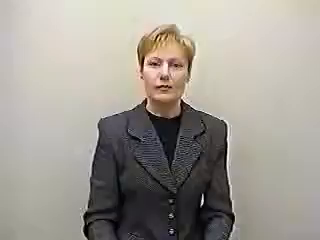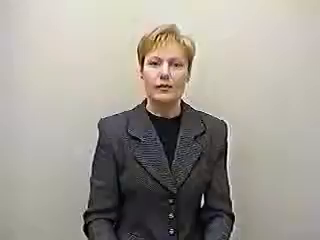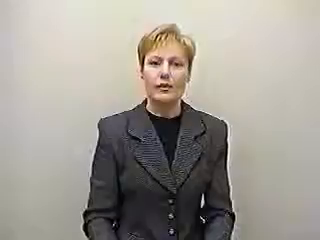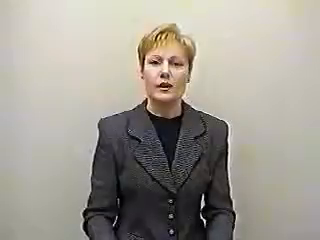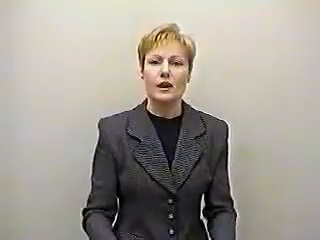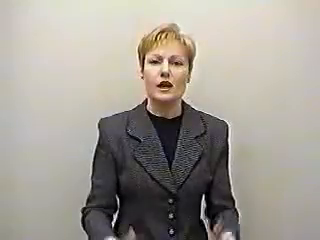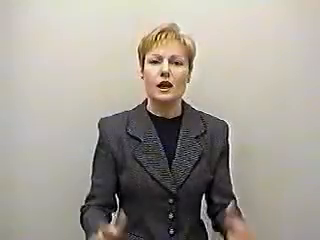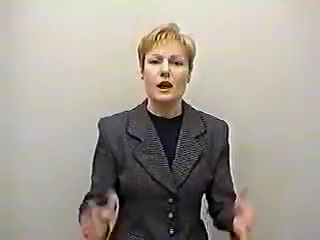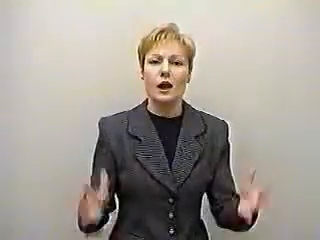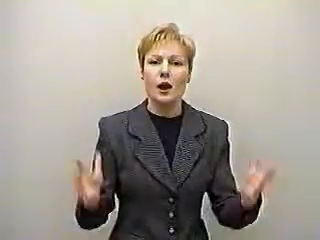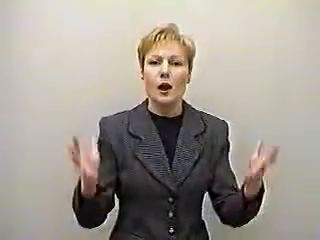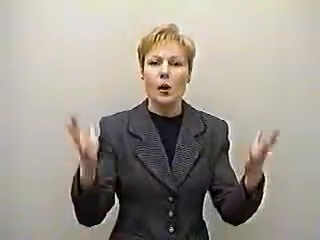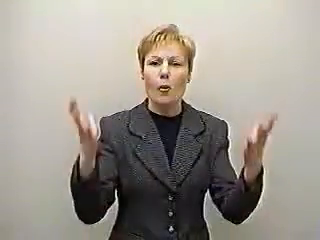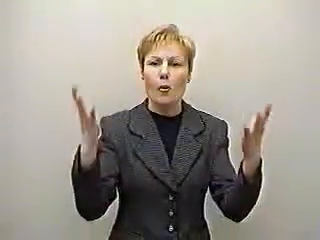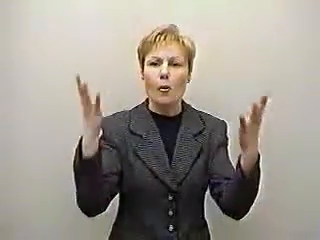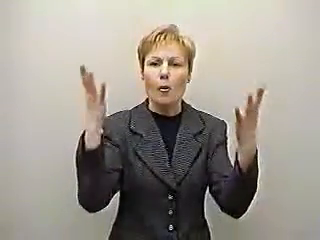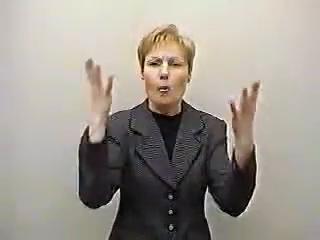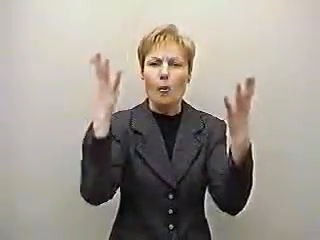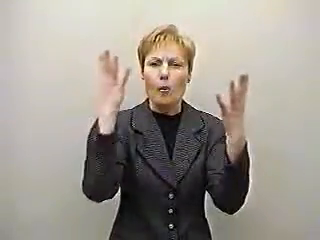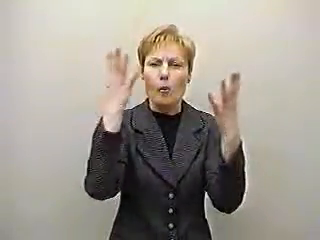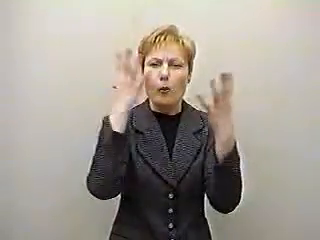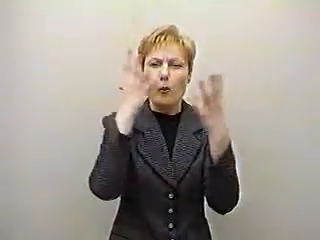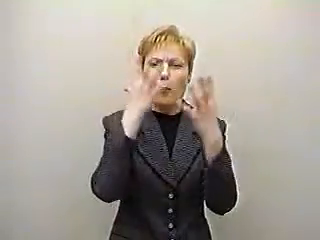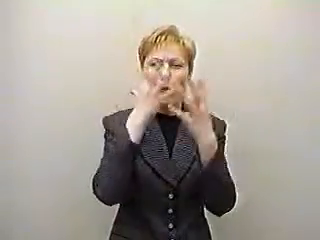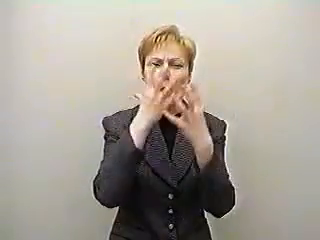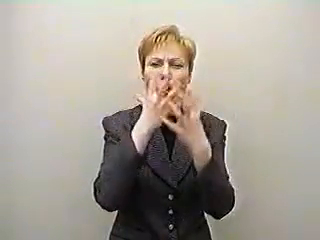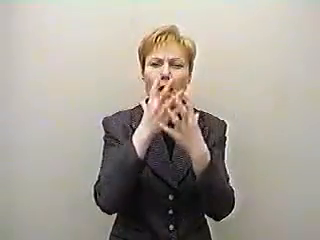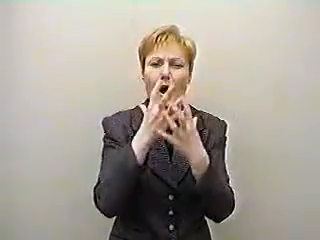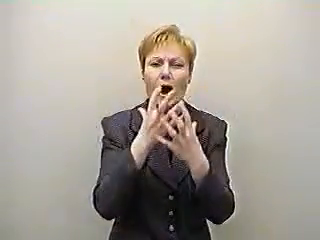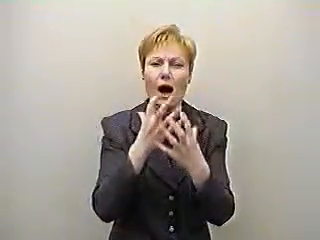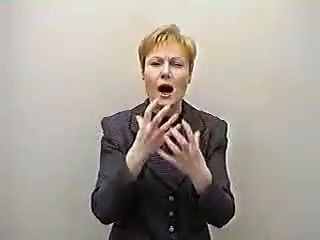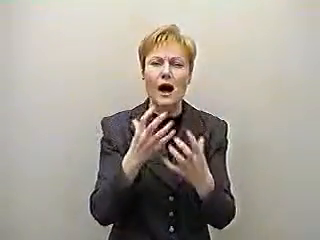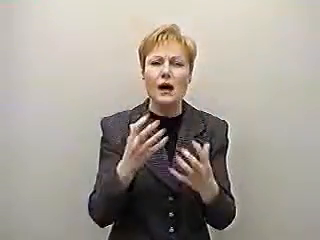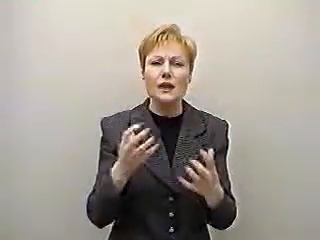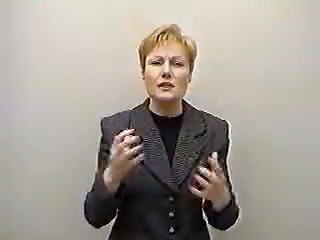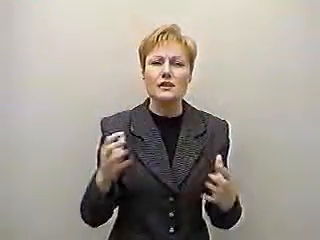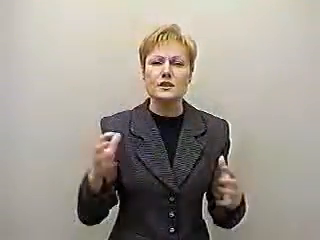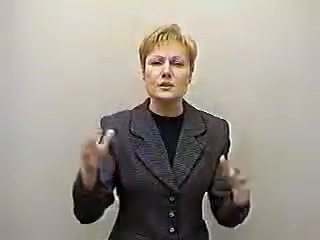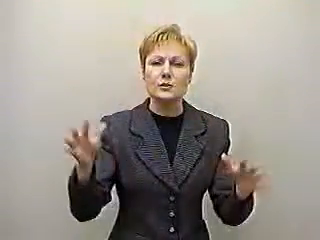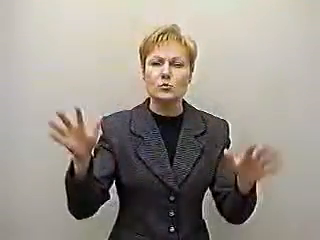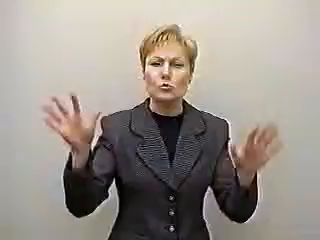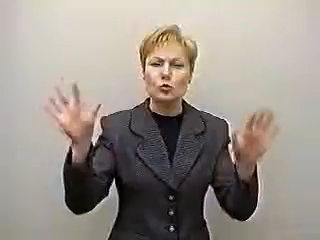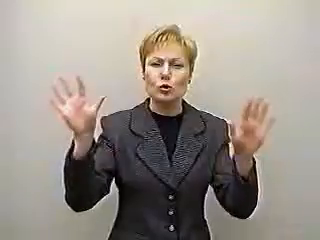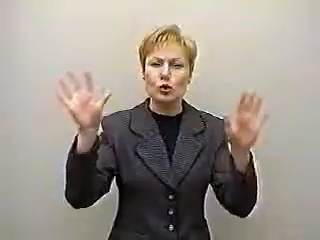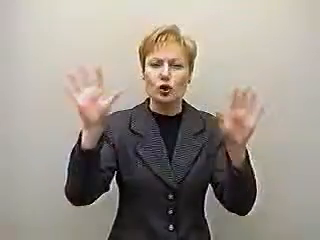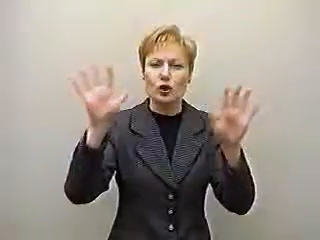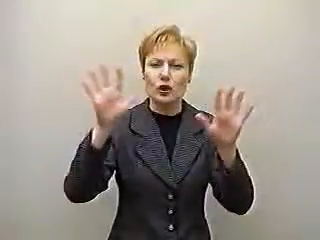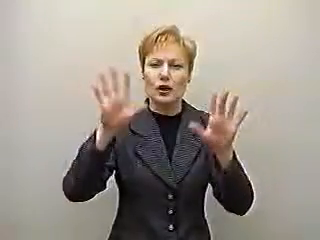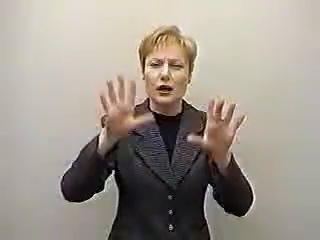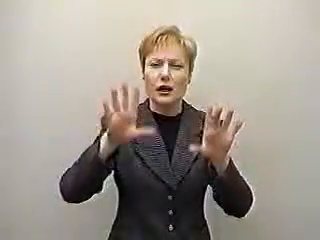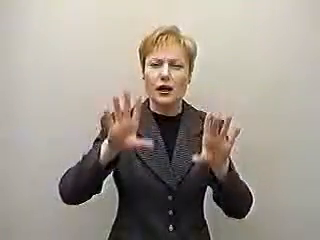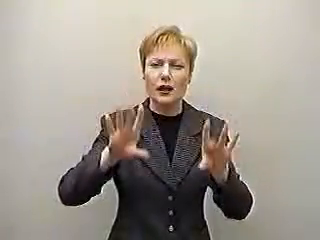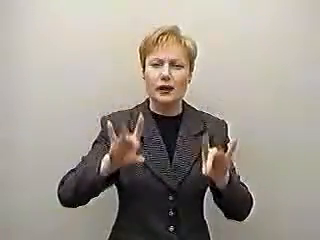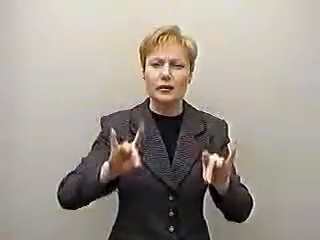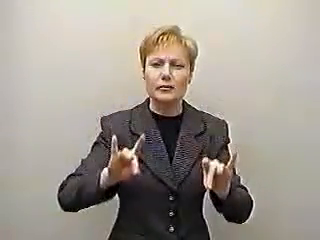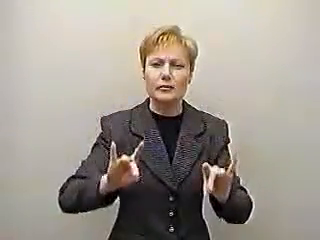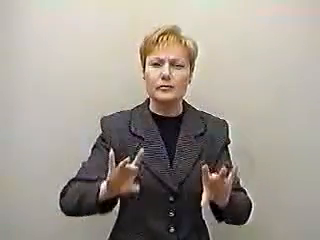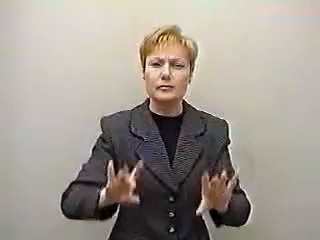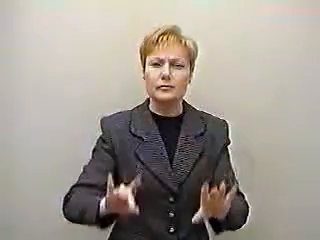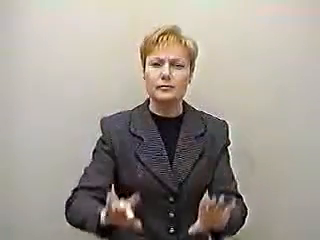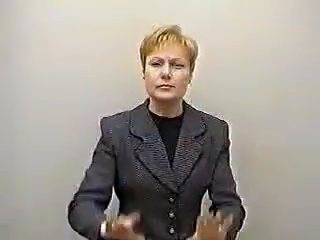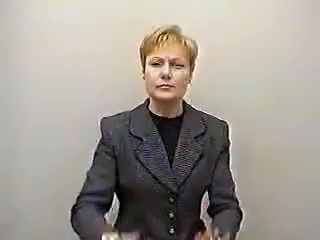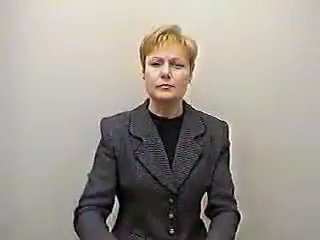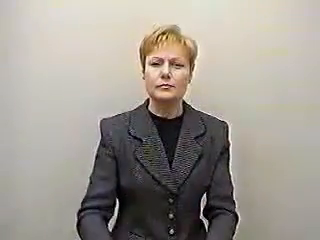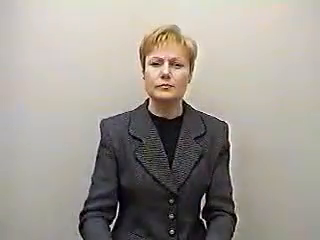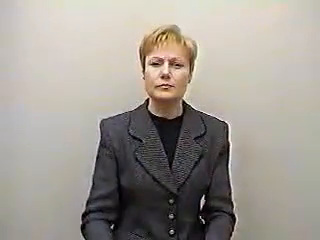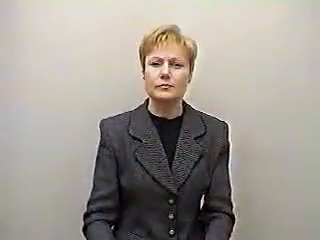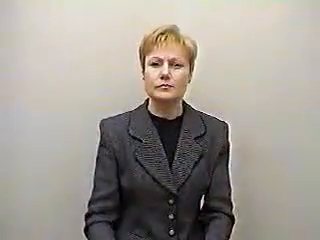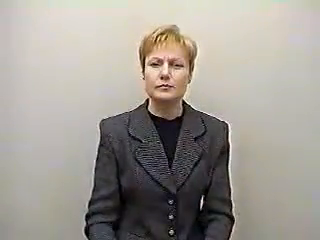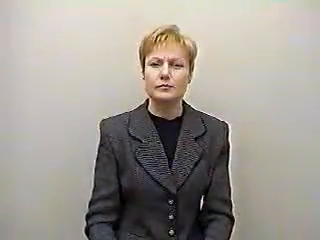пасмурно